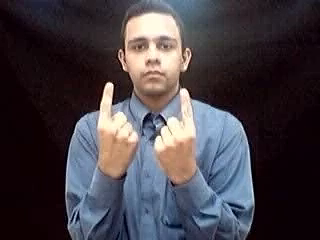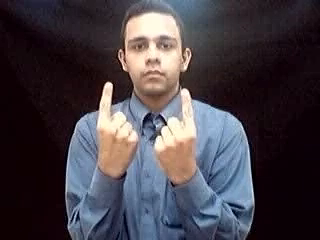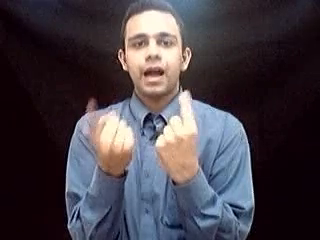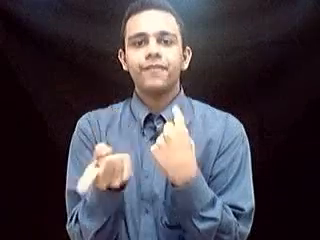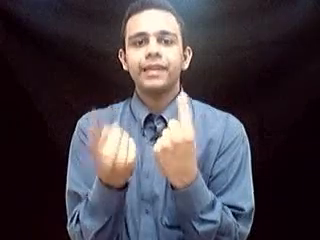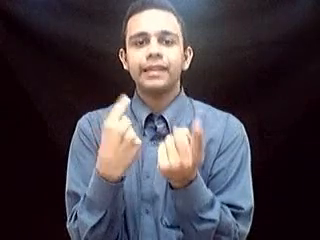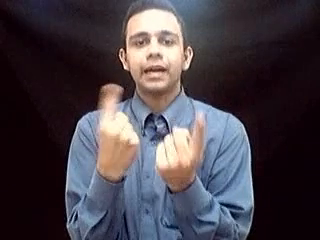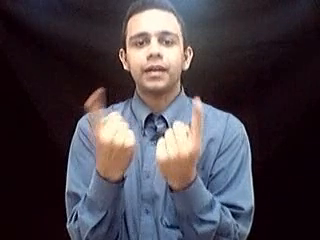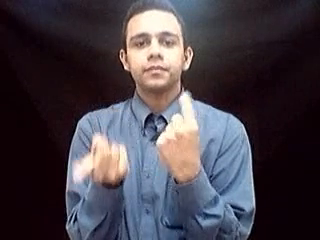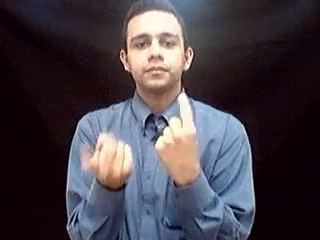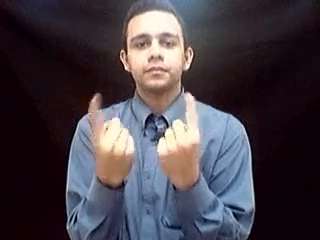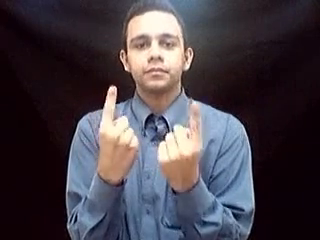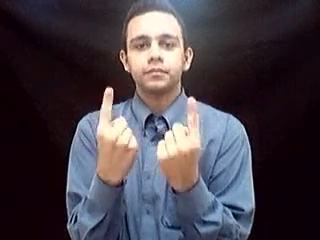avenida